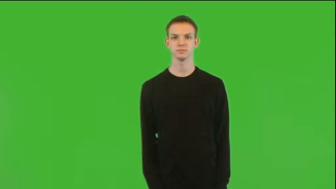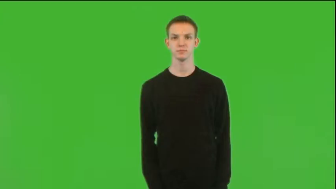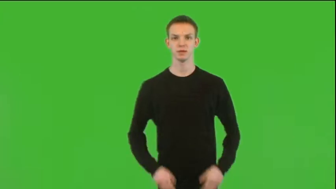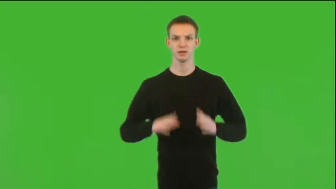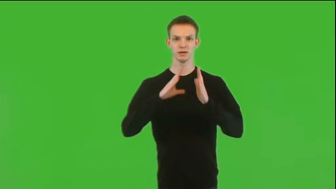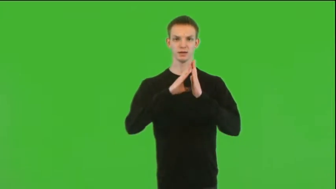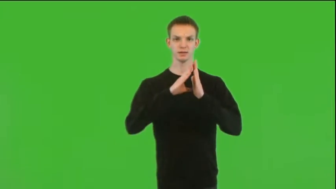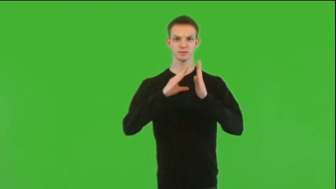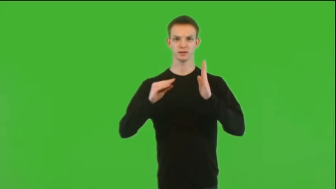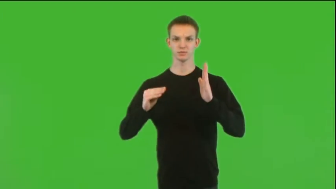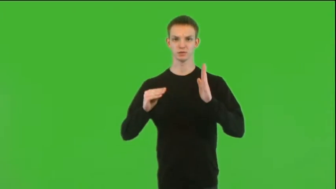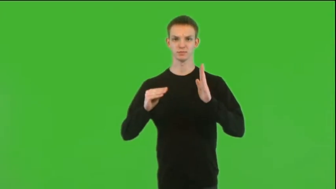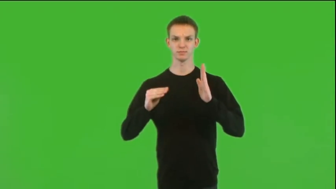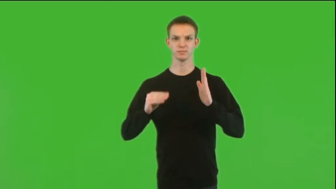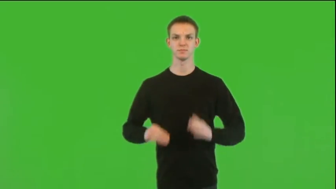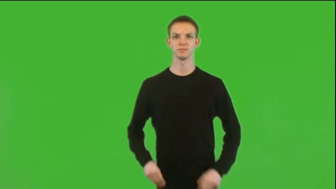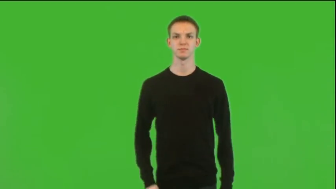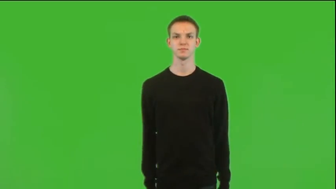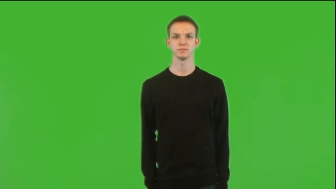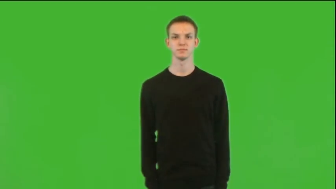zdjęcie